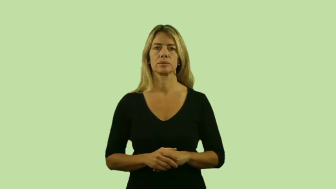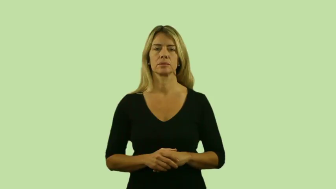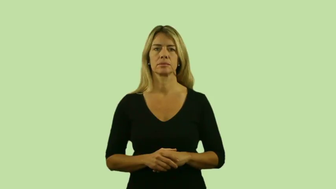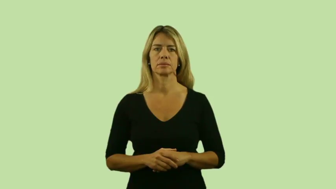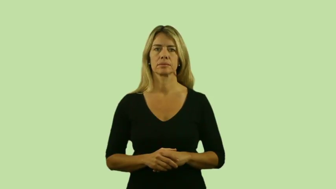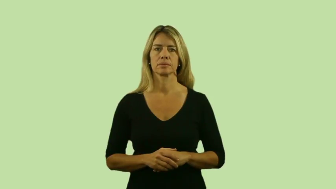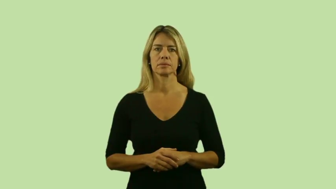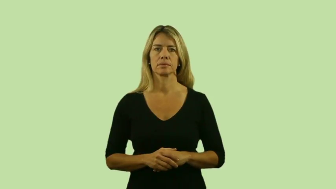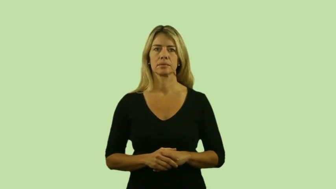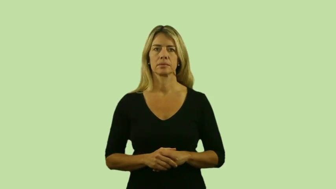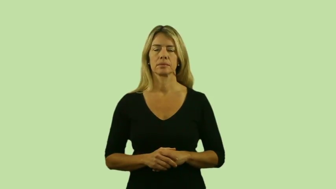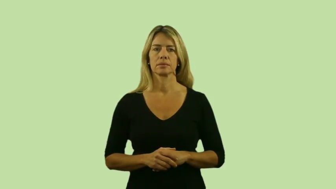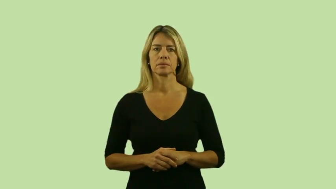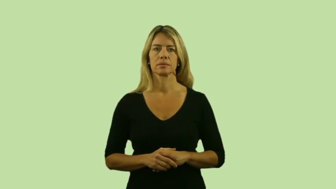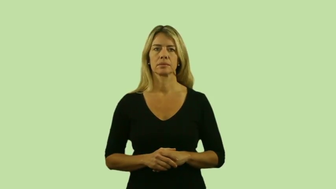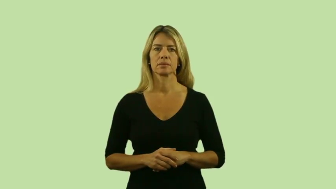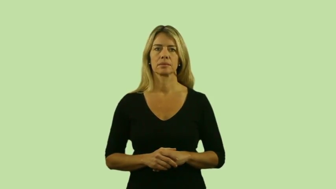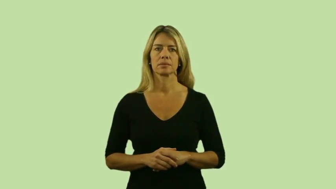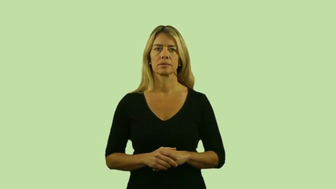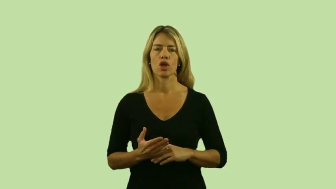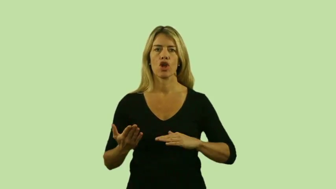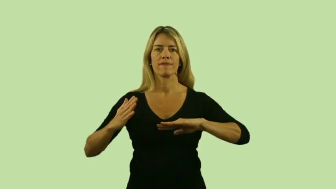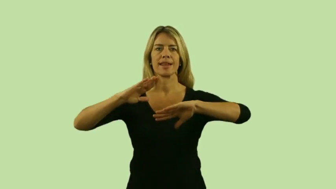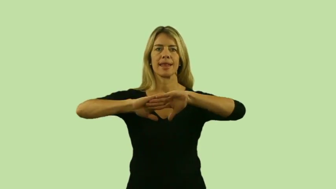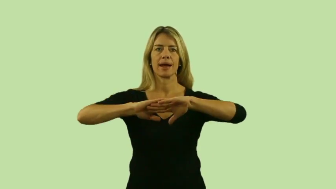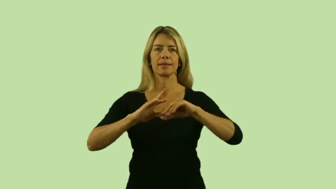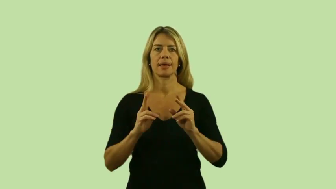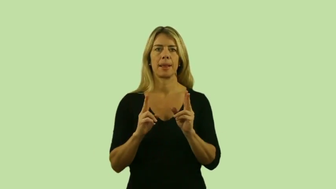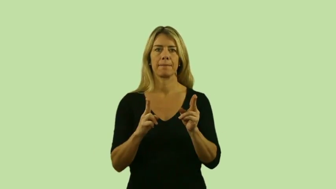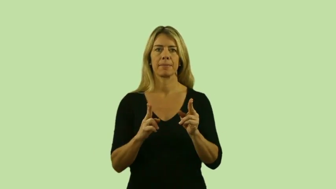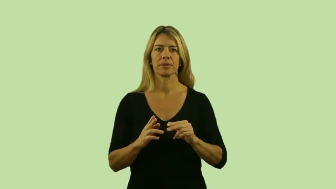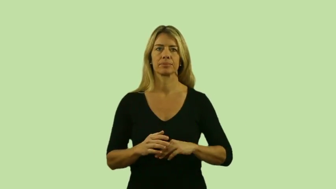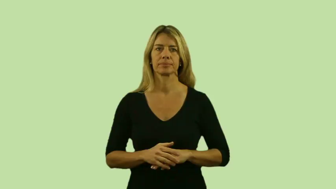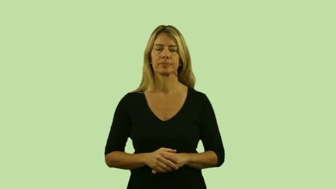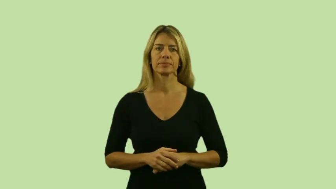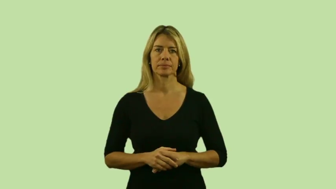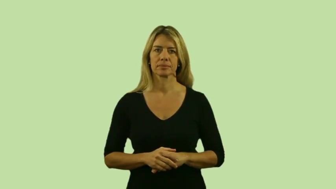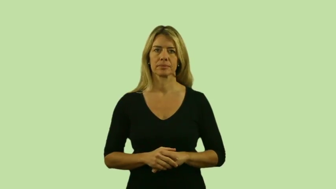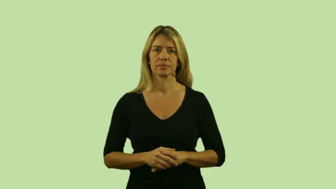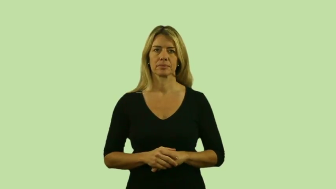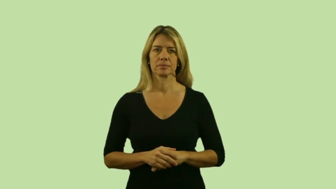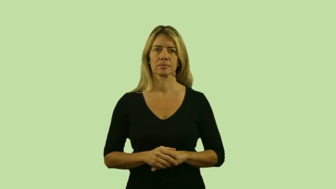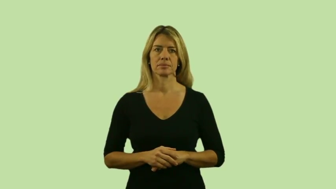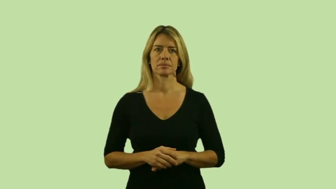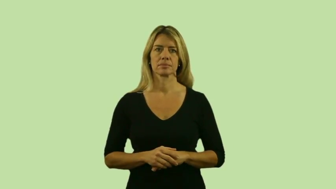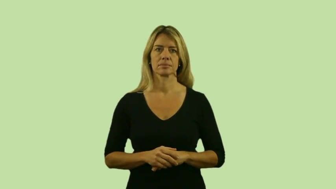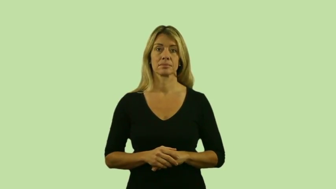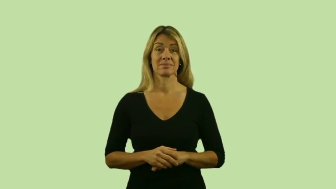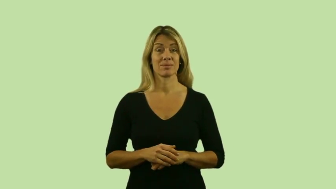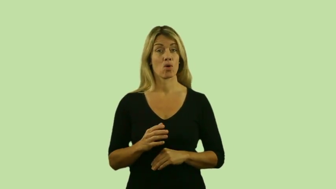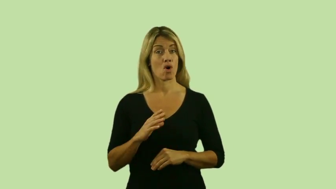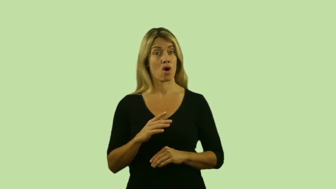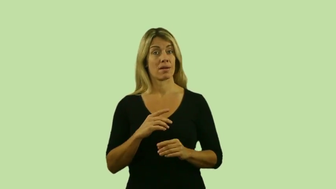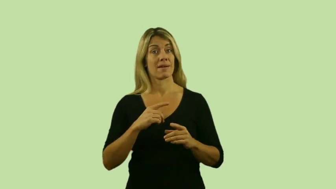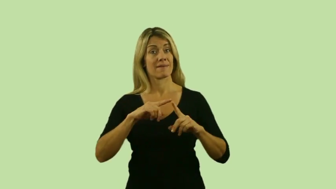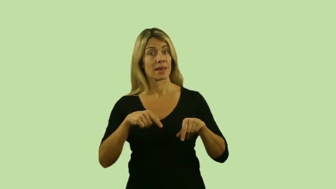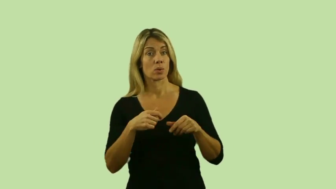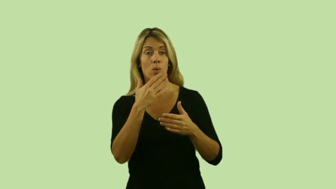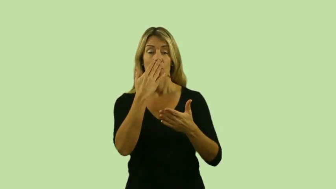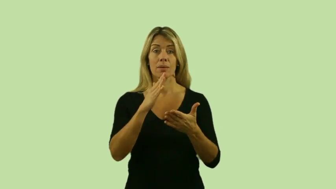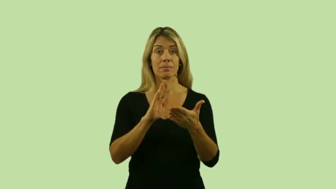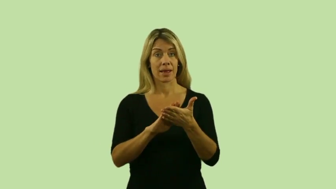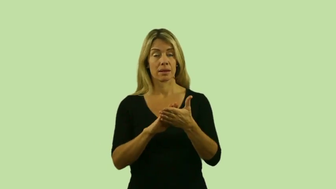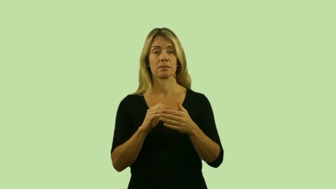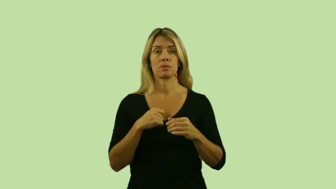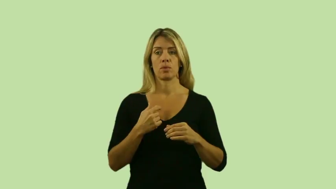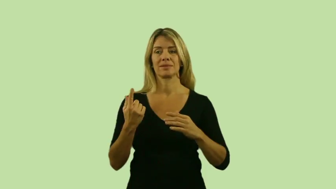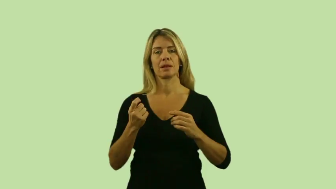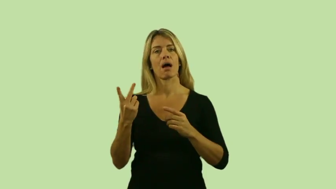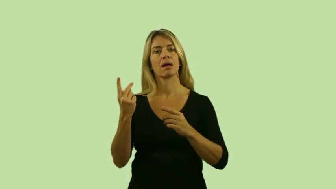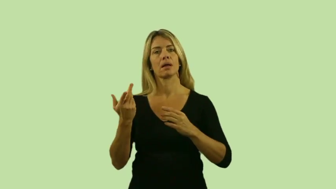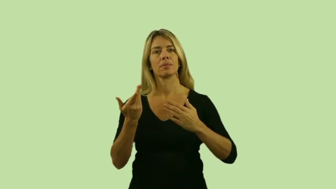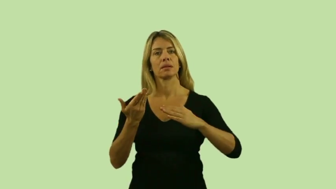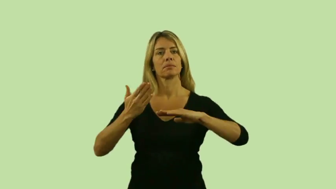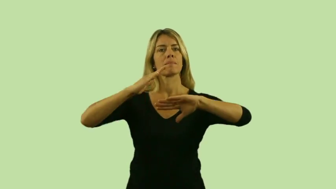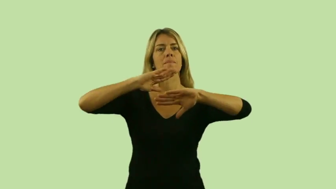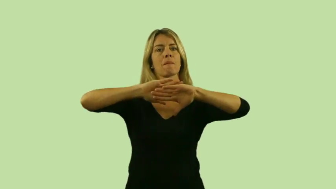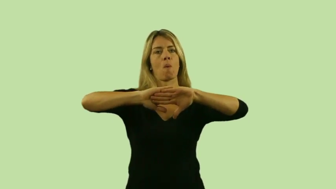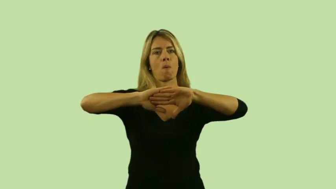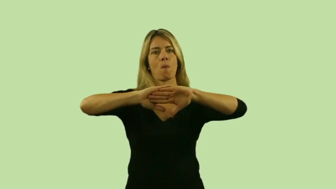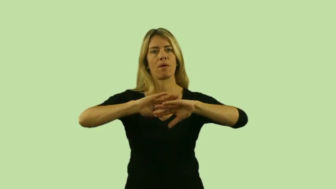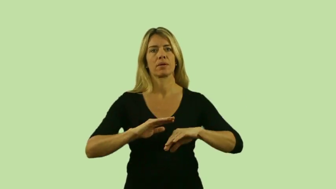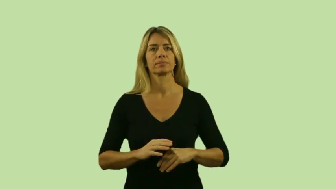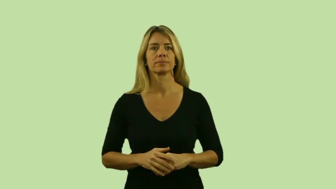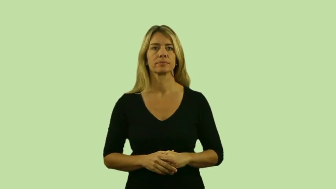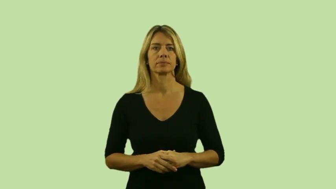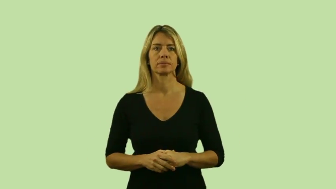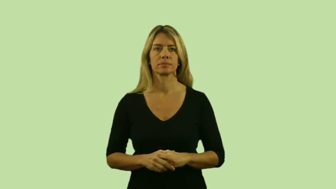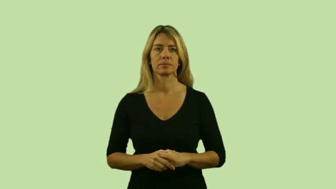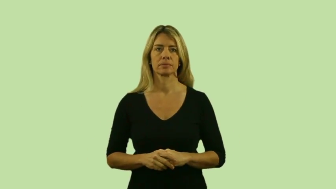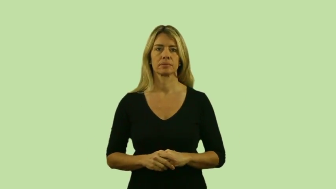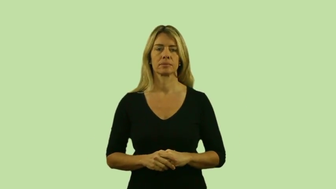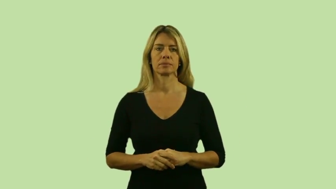Överliggande klipp